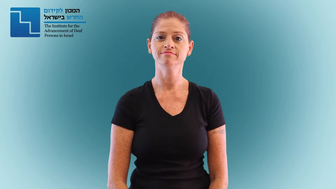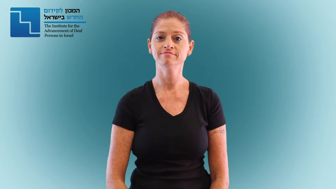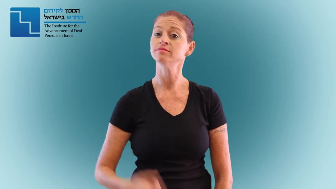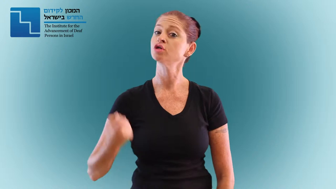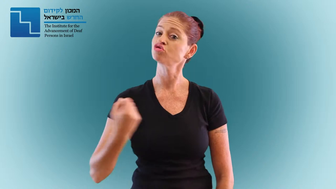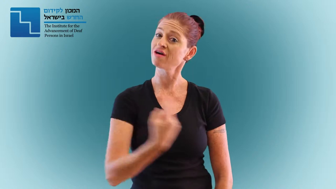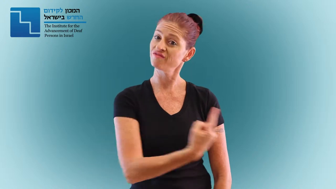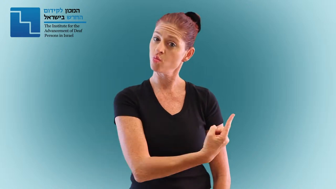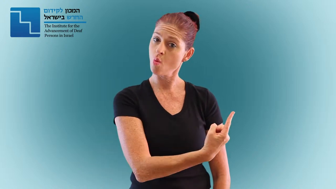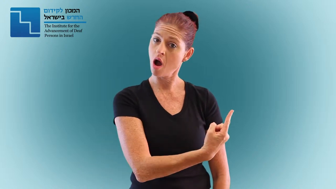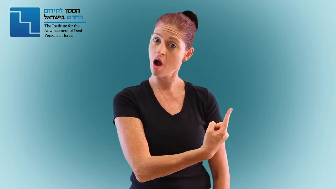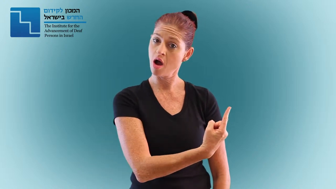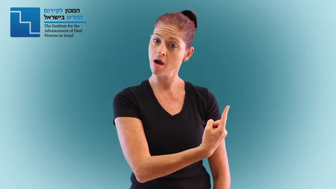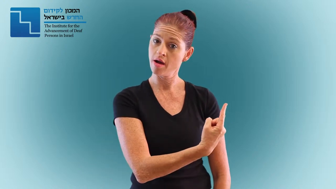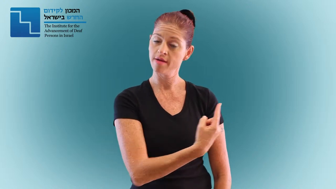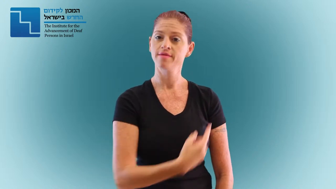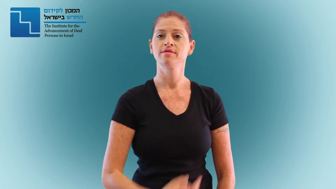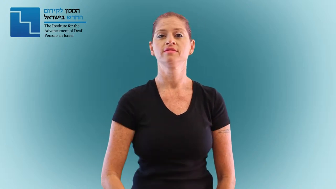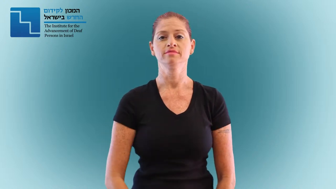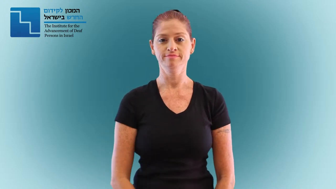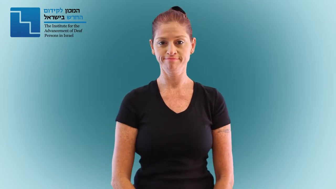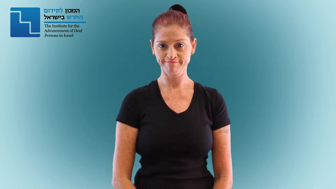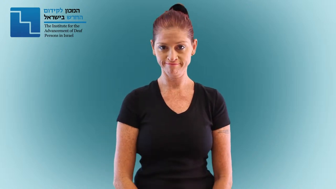שבוע